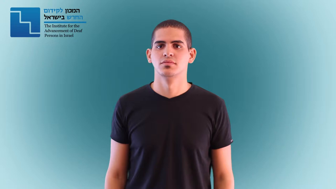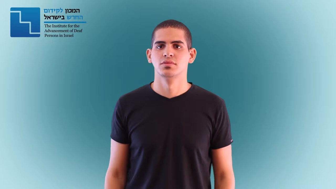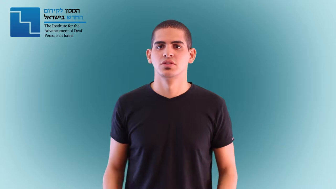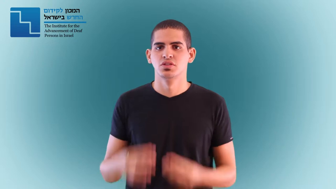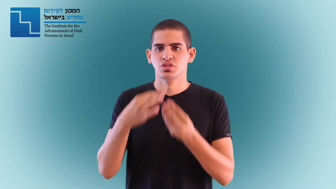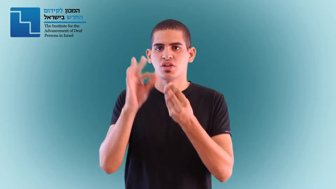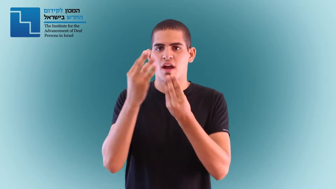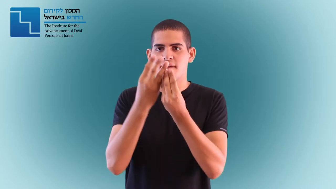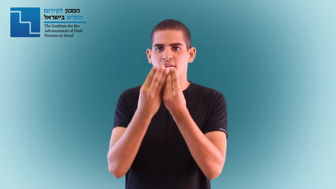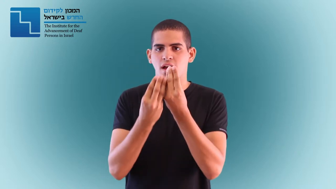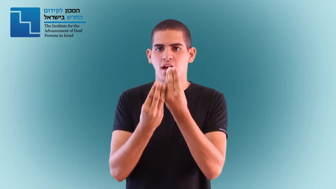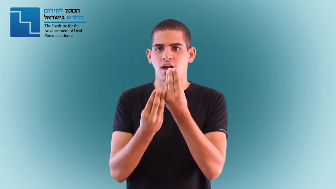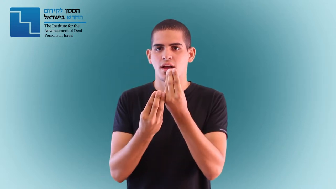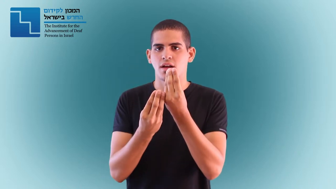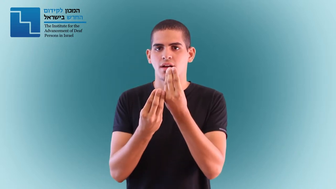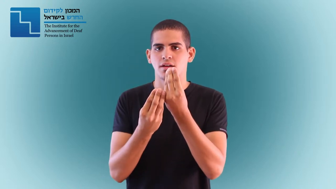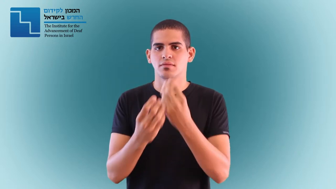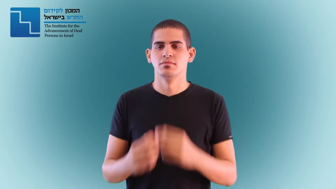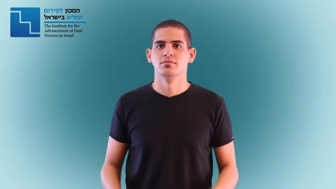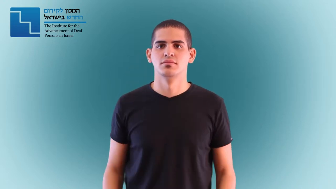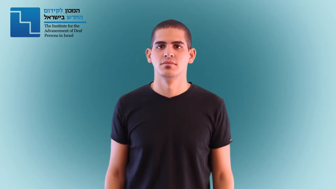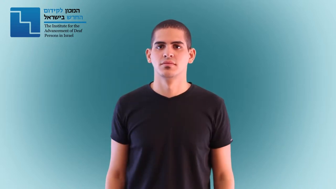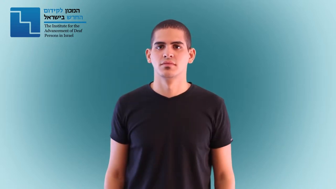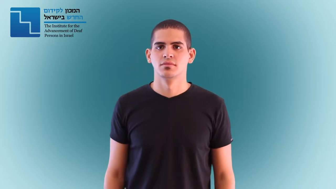שעווה